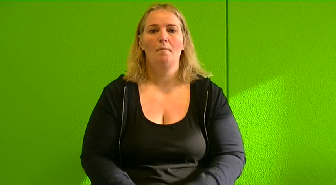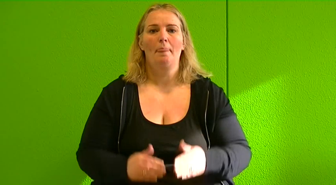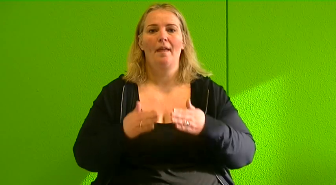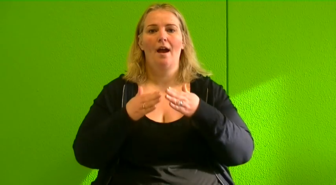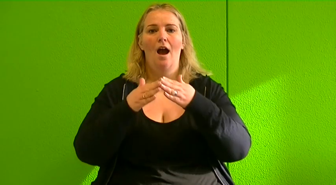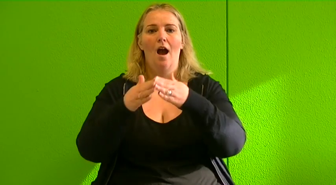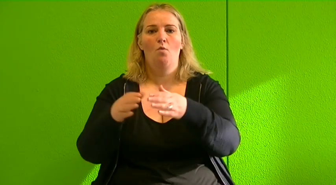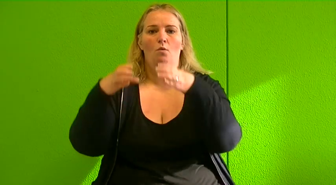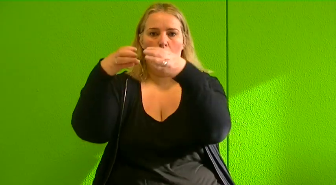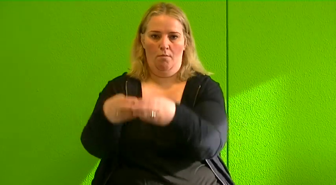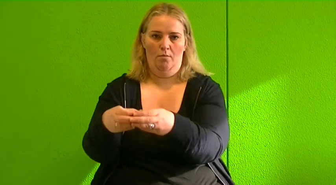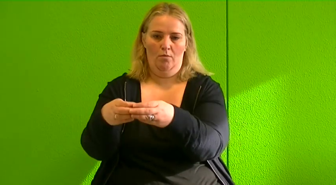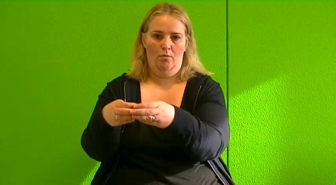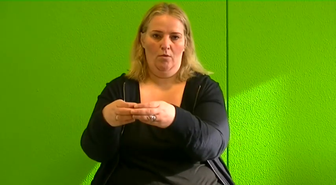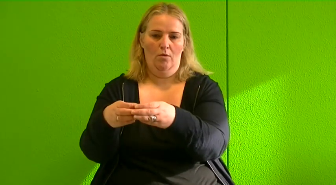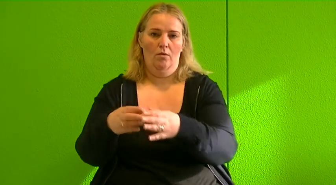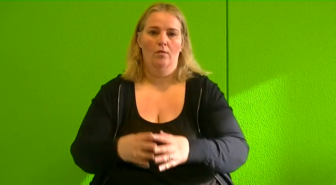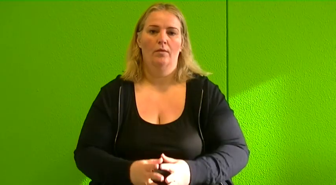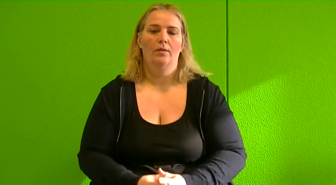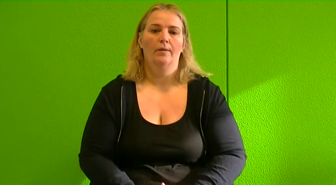Áhöfn skip